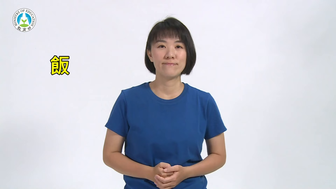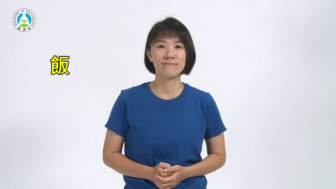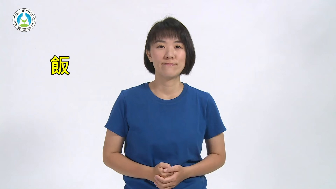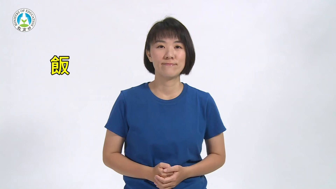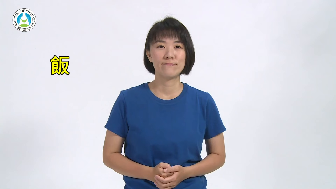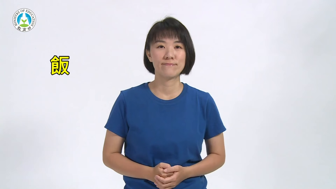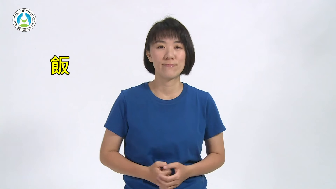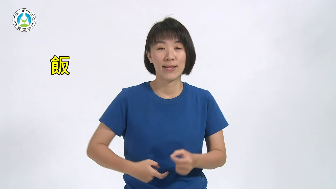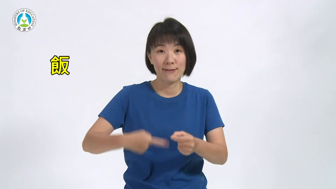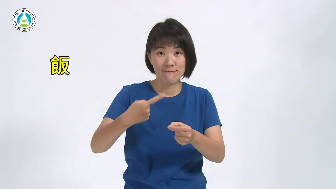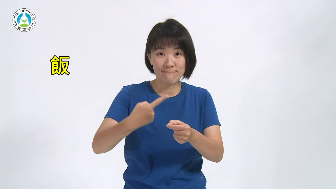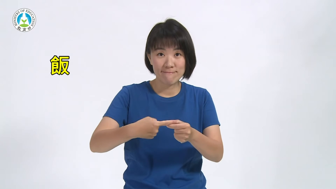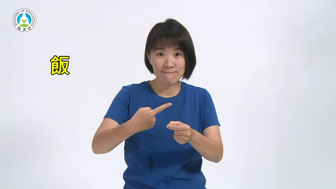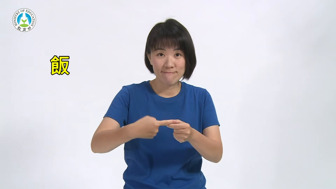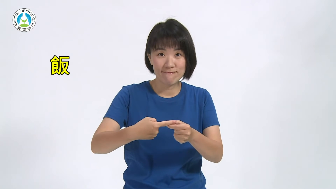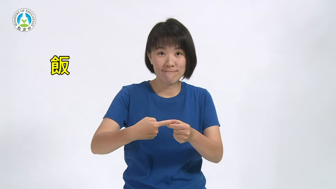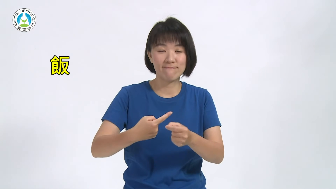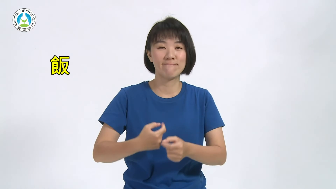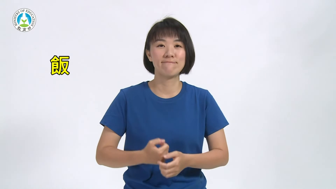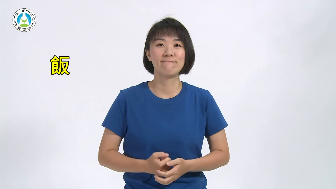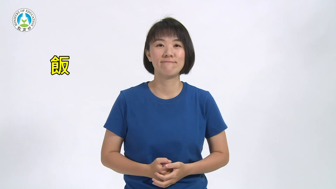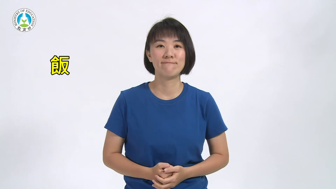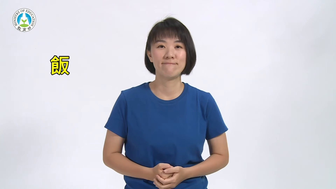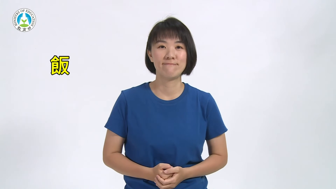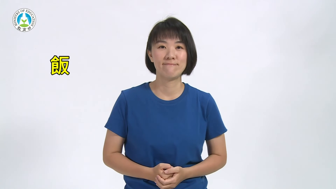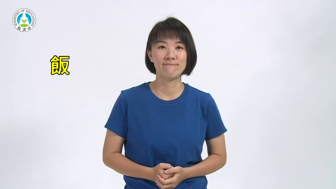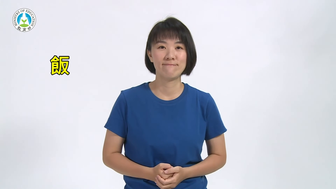飯